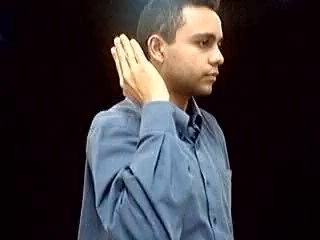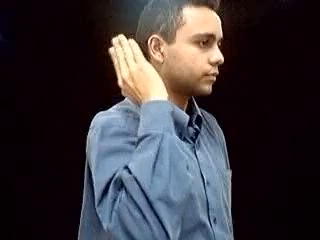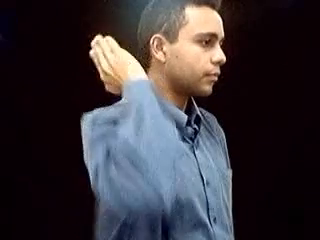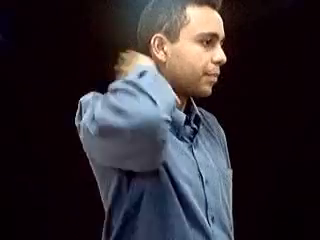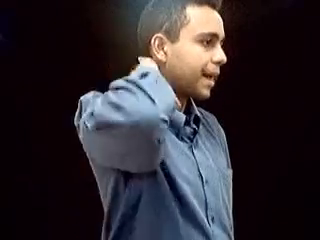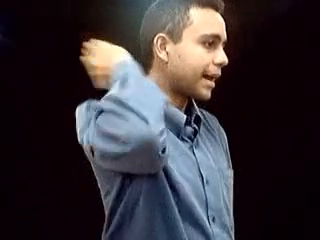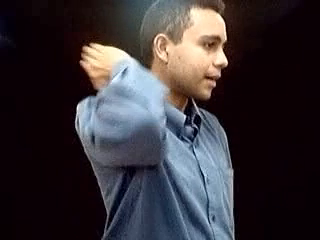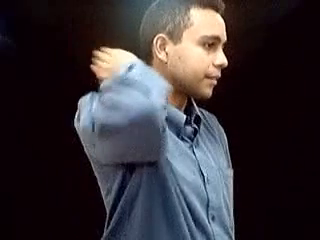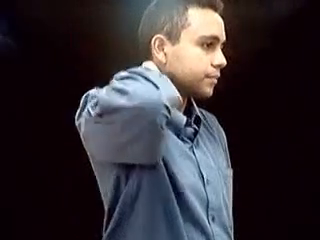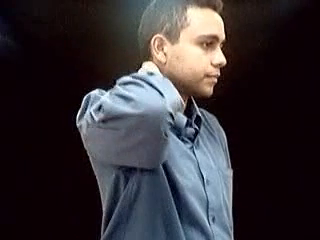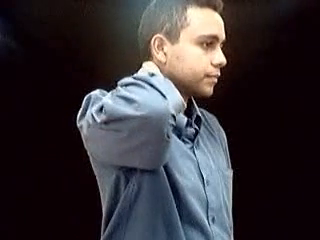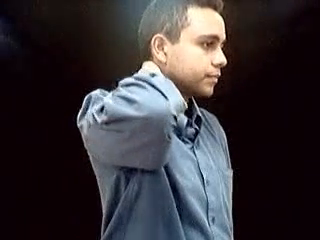Para